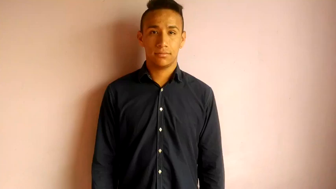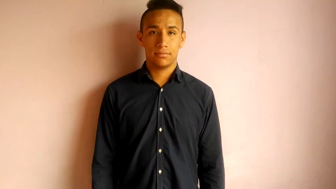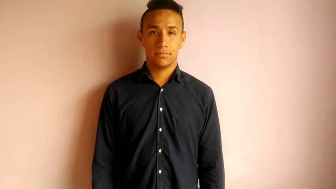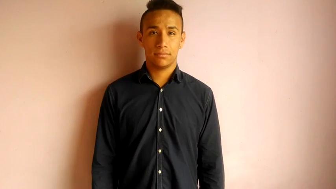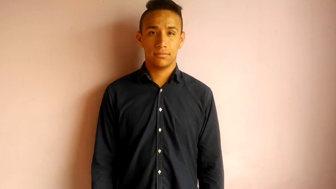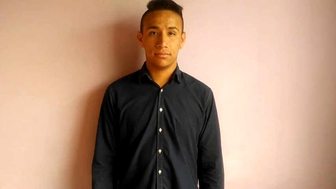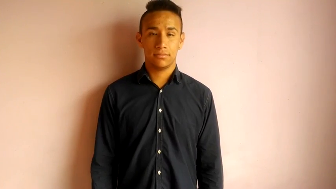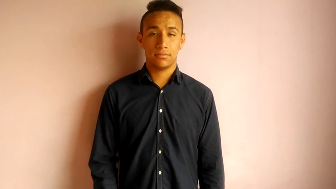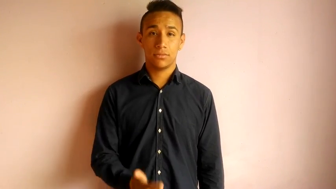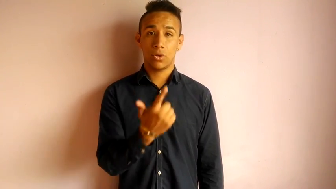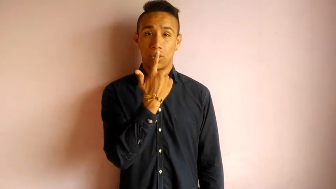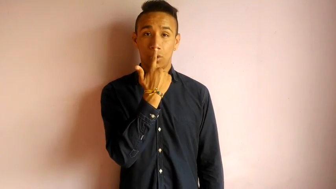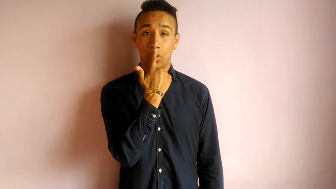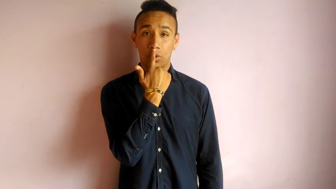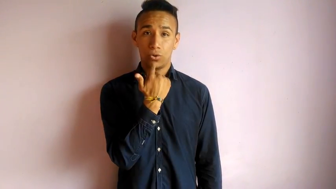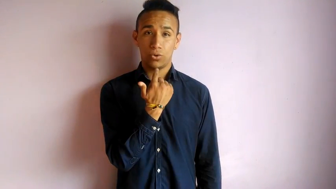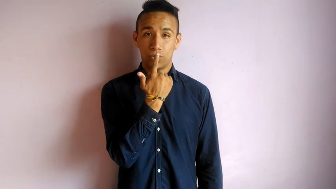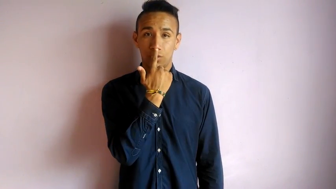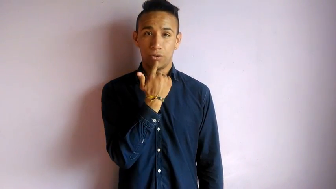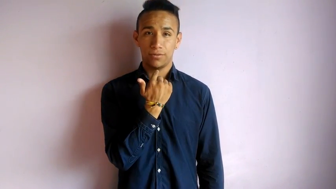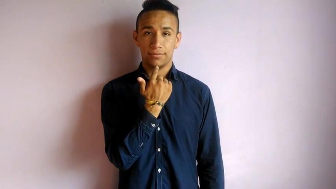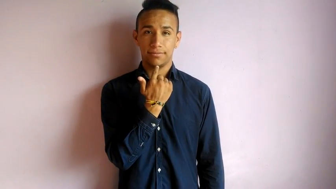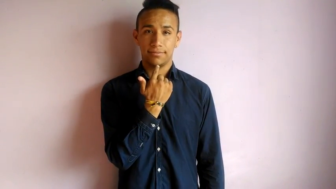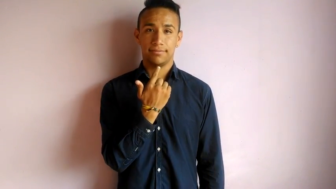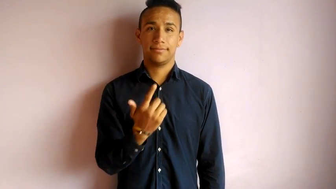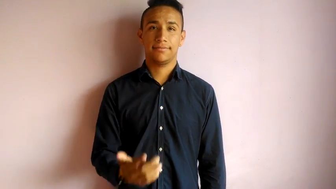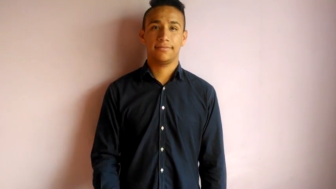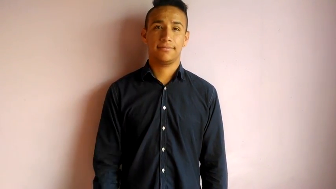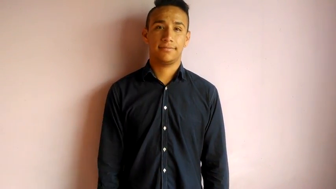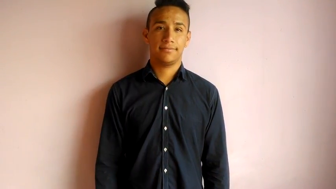rojo